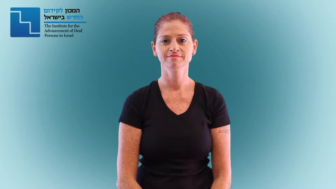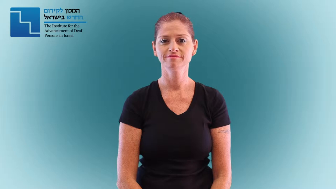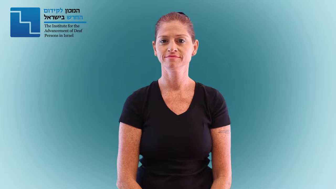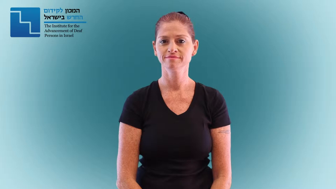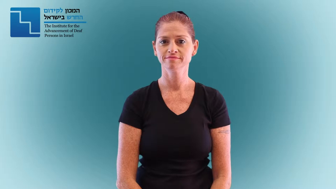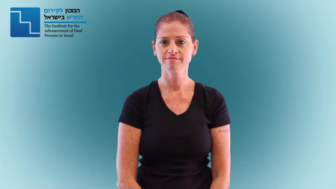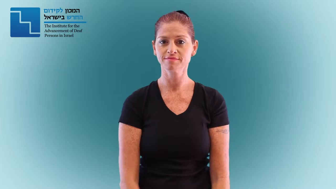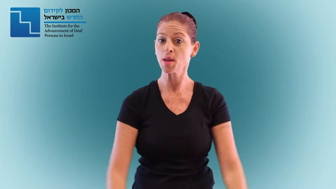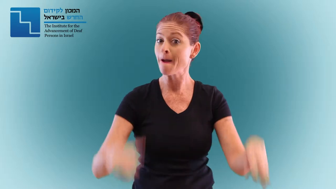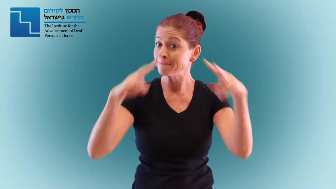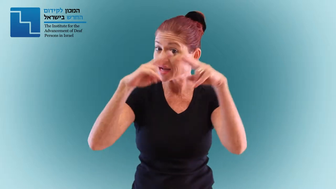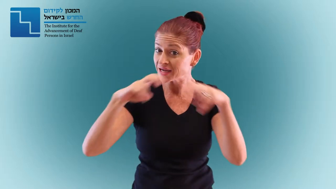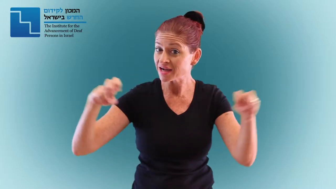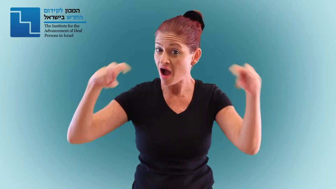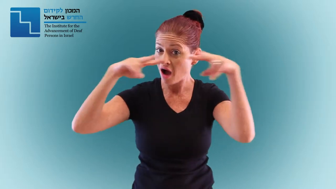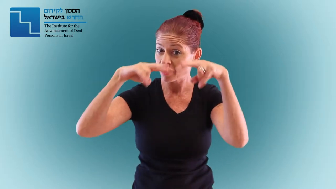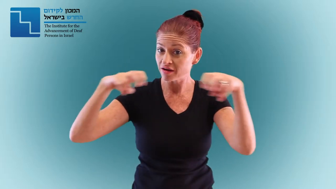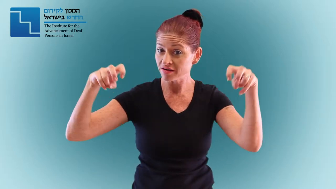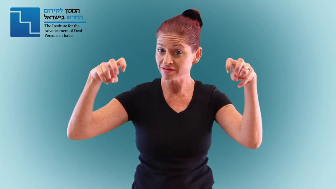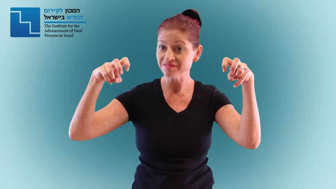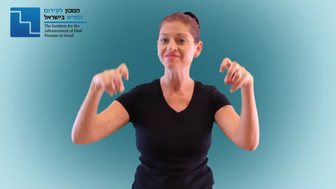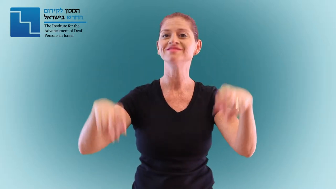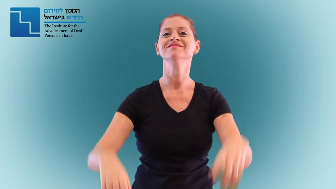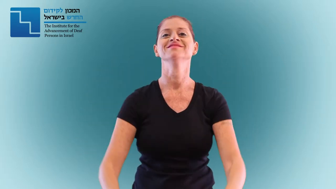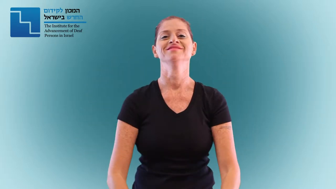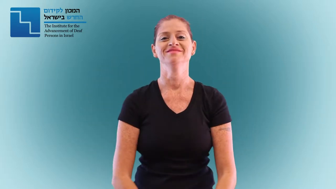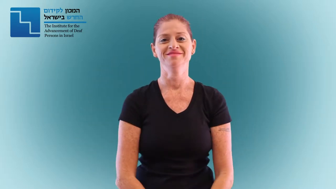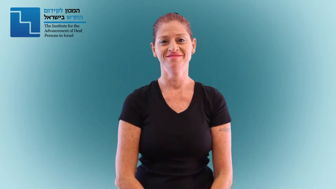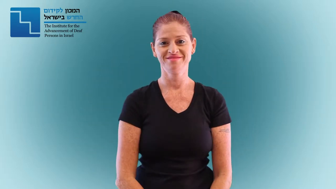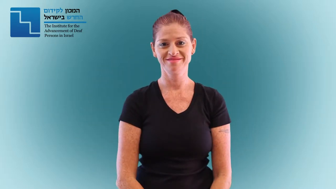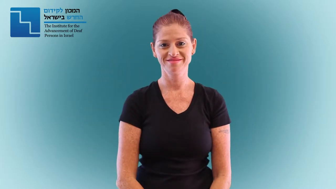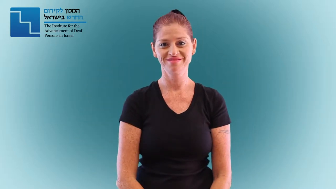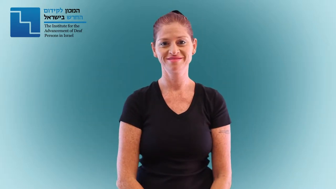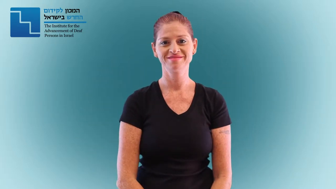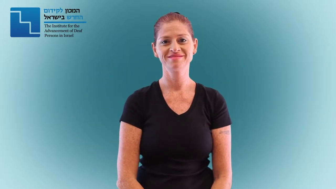מחקר